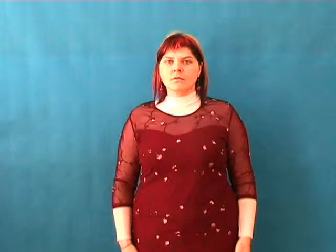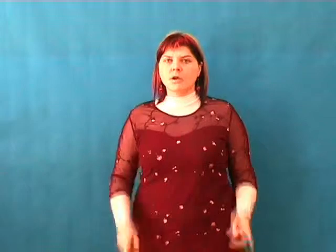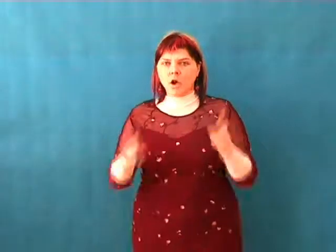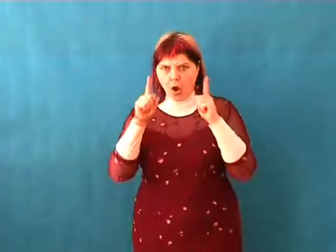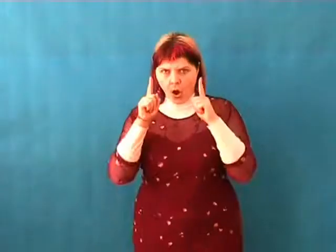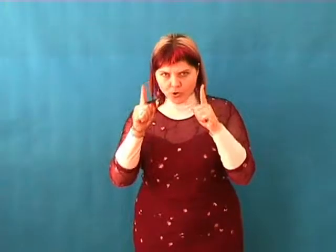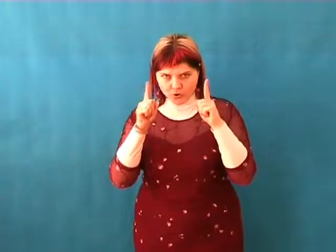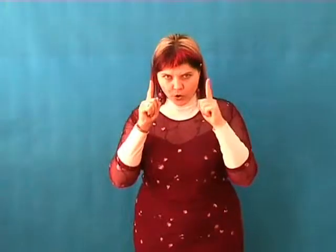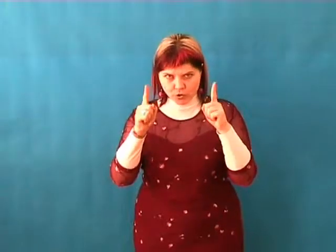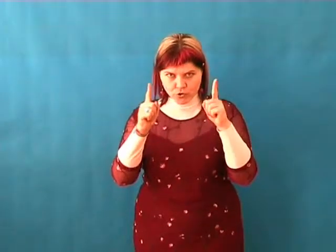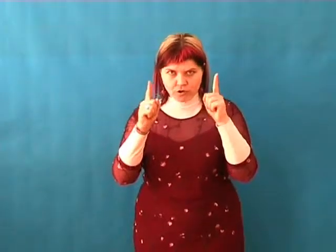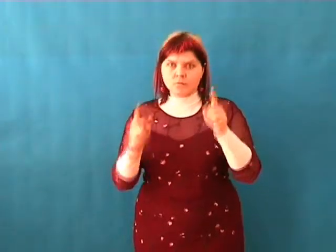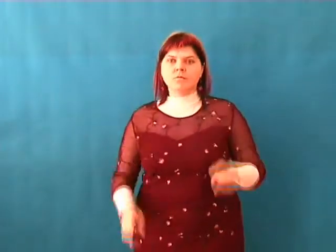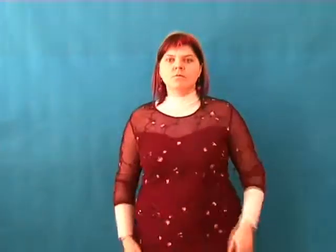ostrożny